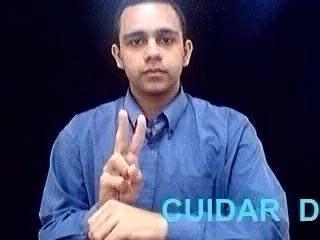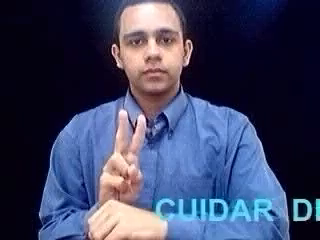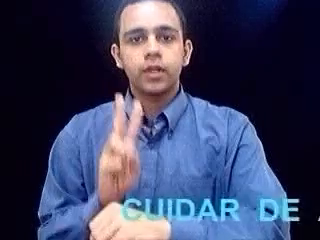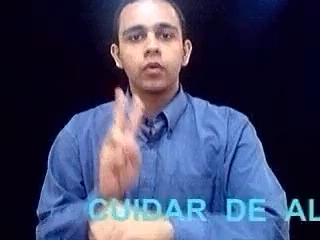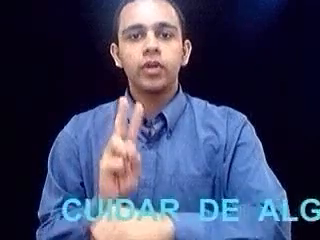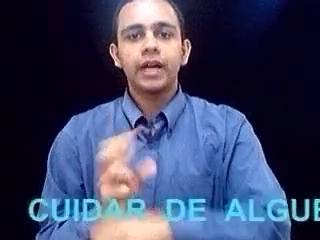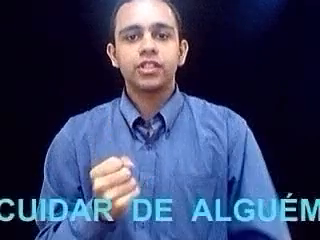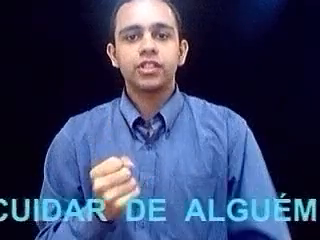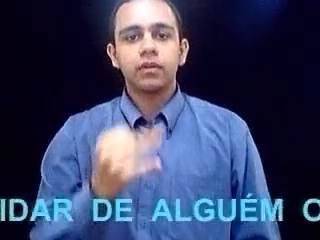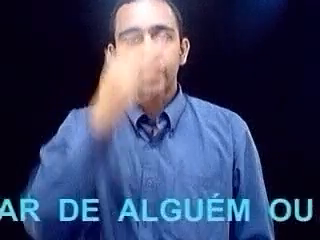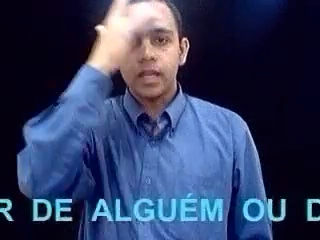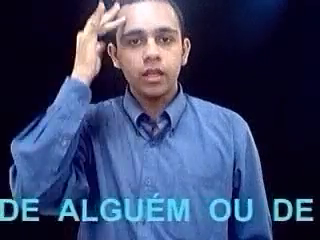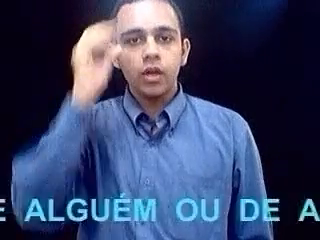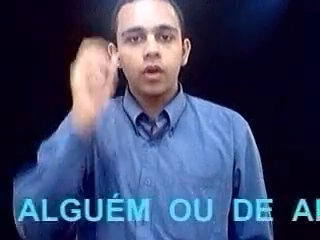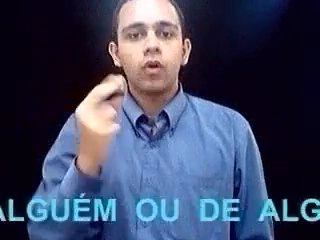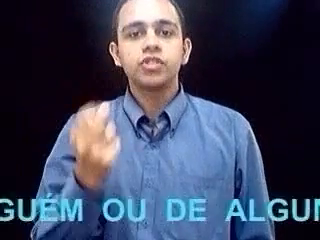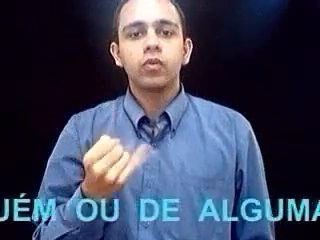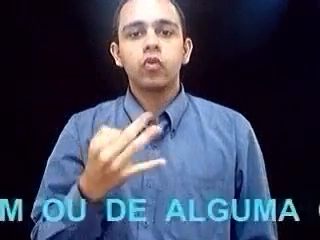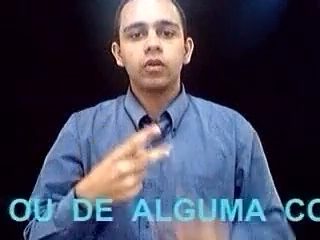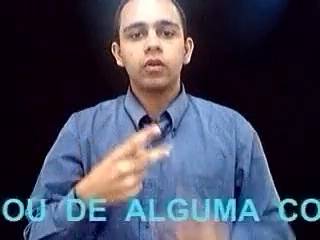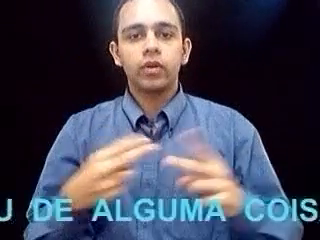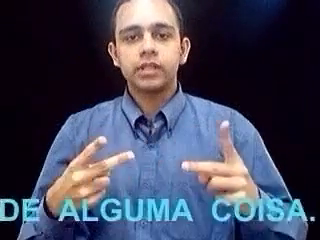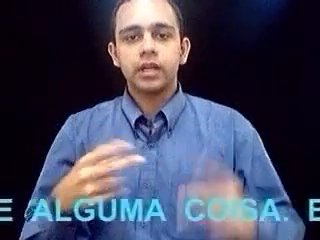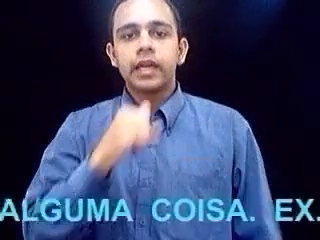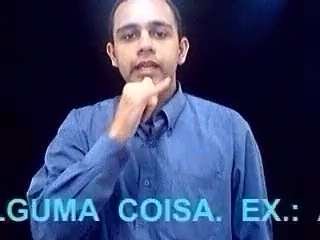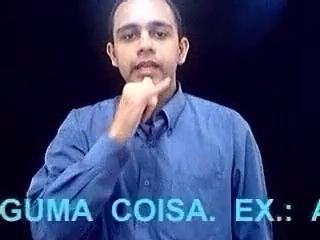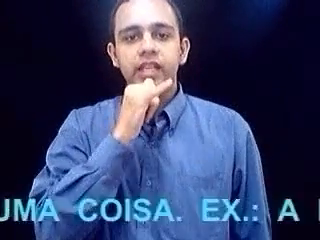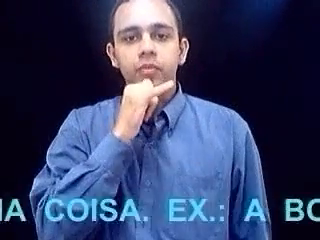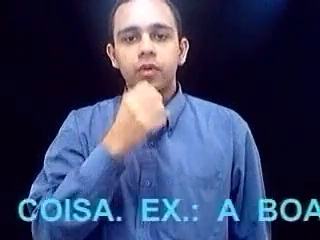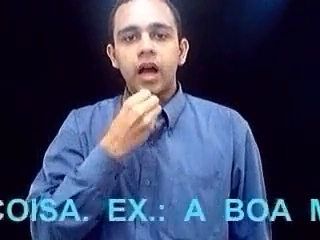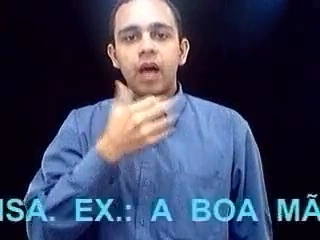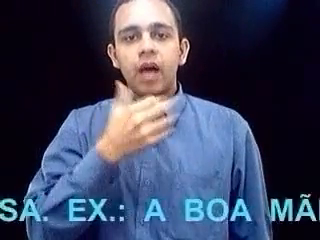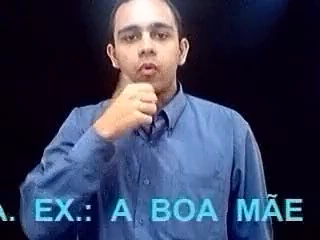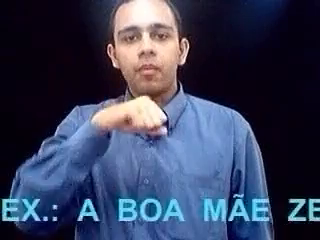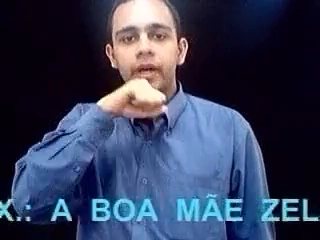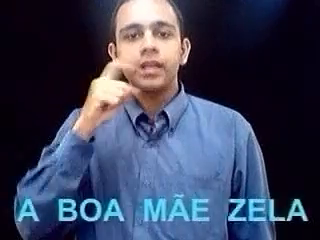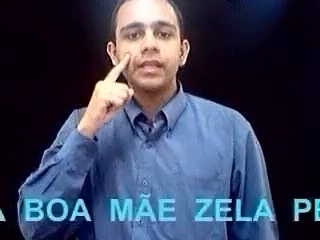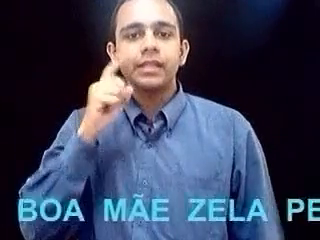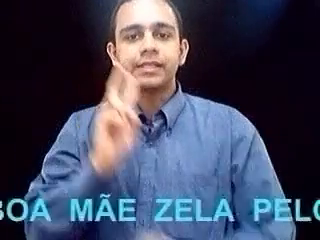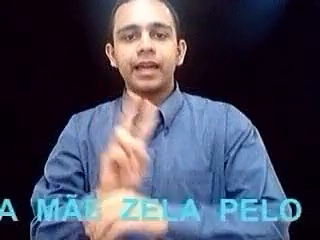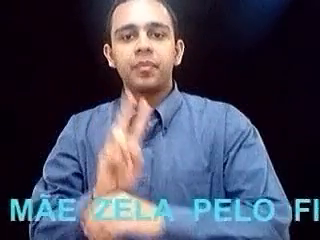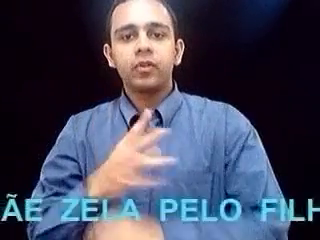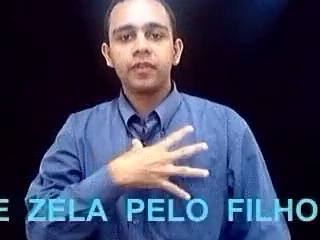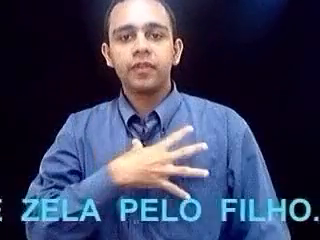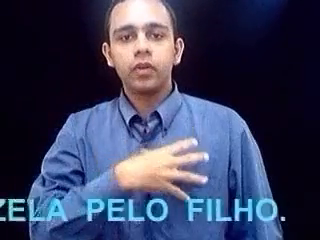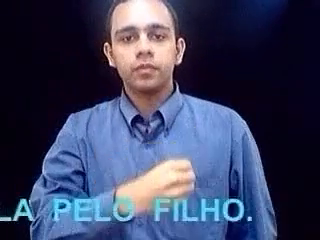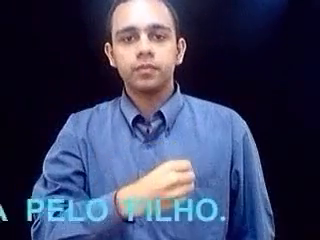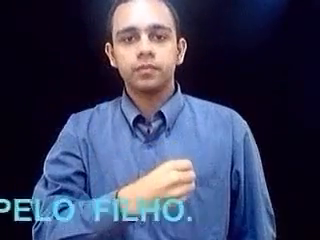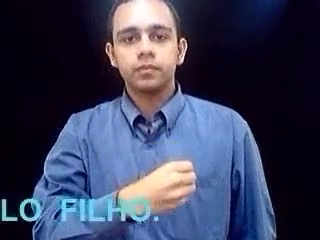zzelar